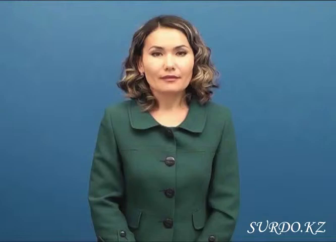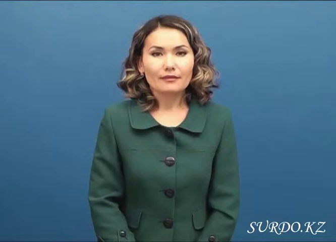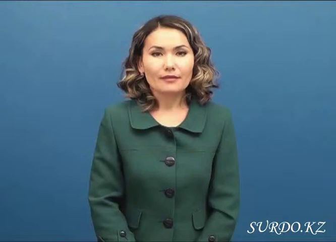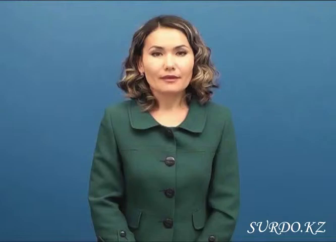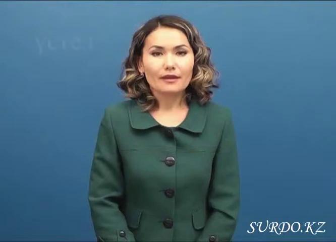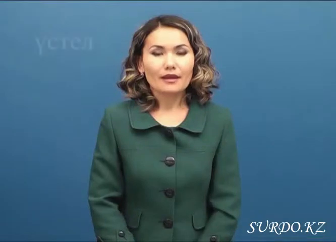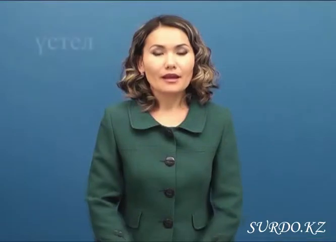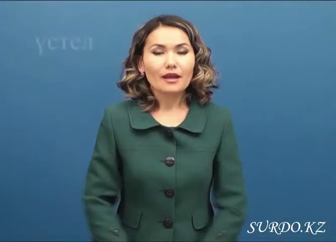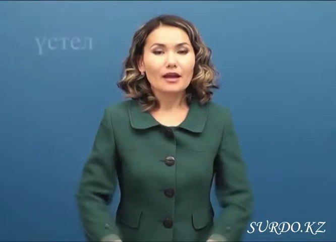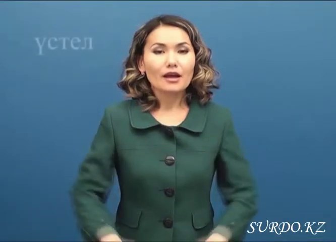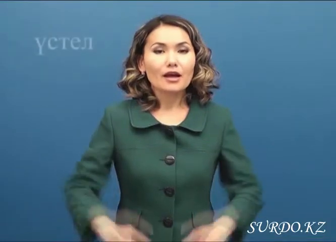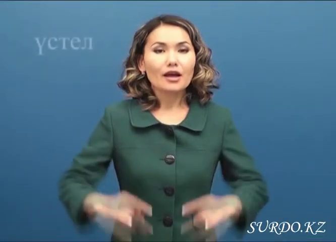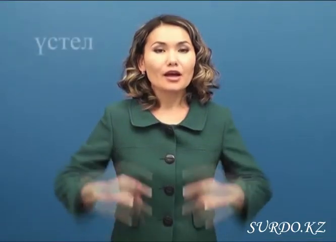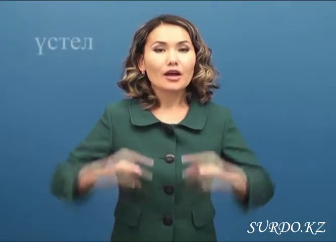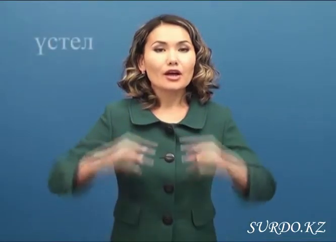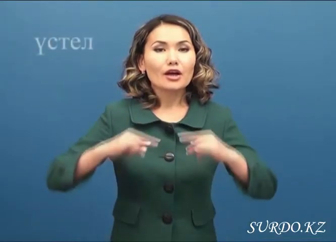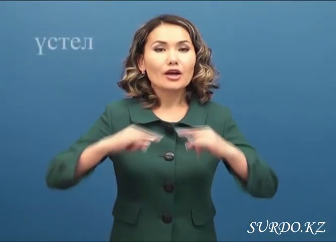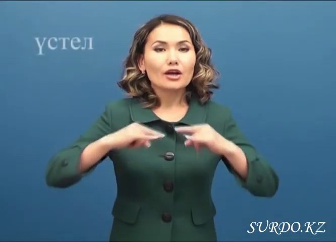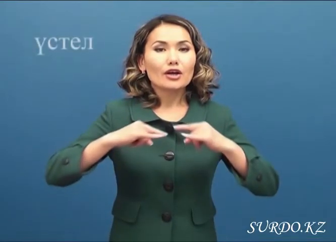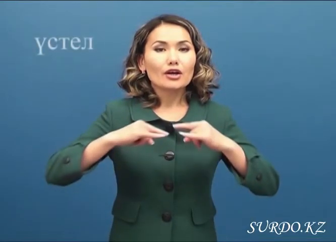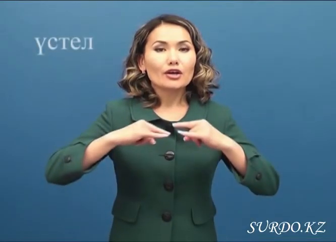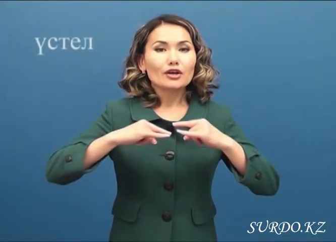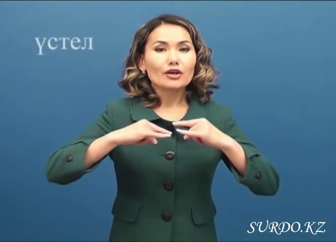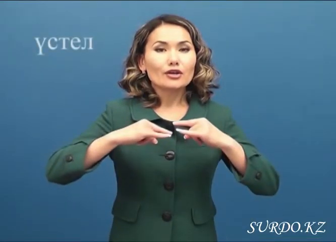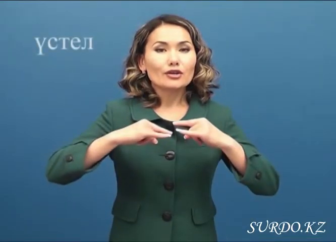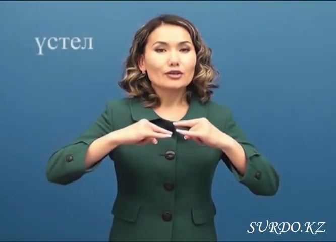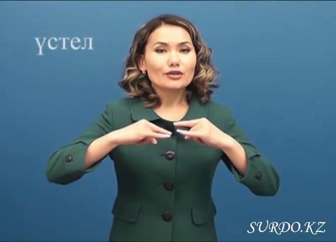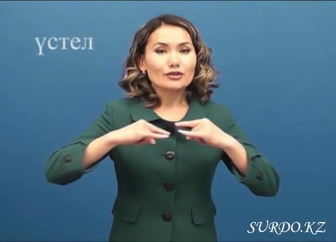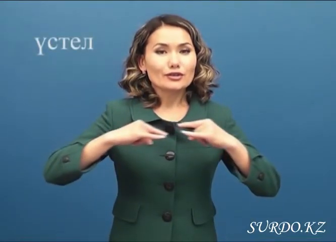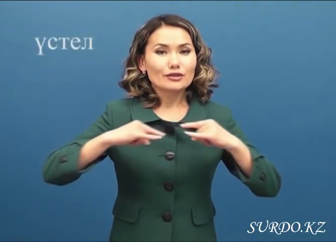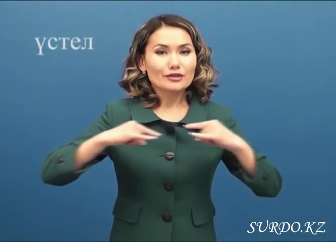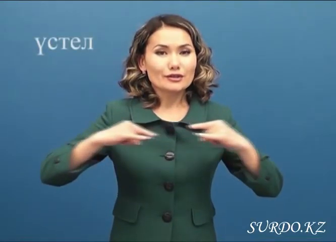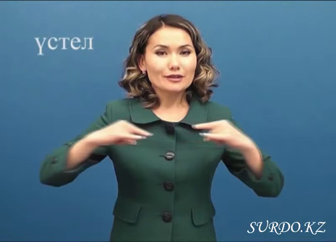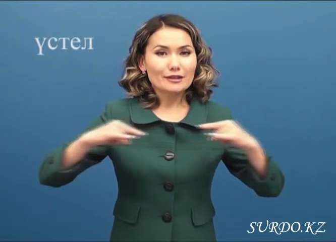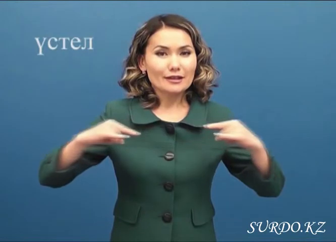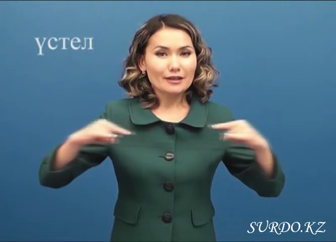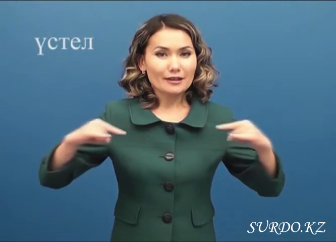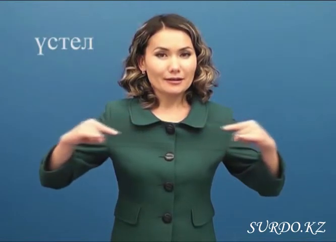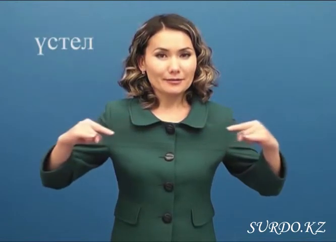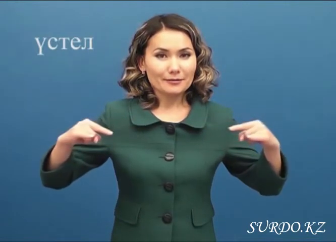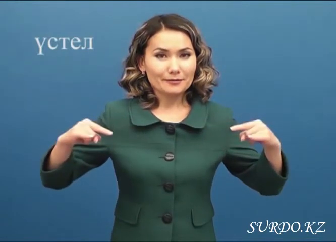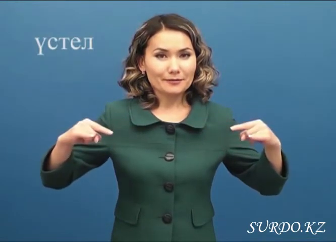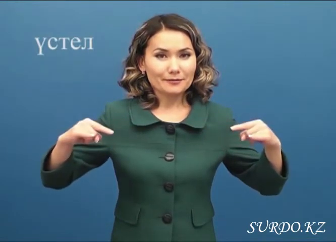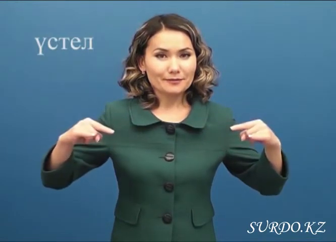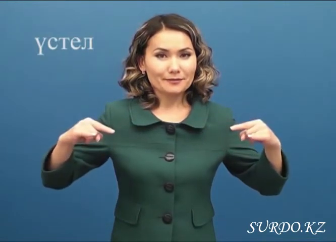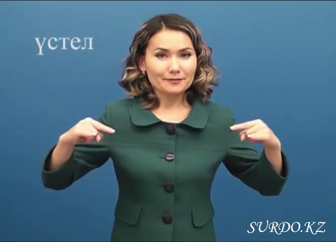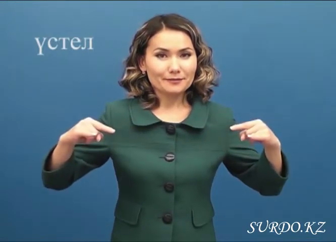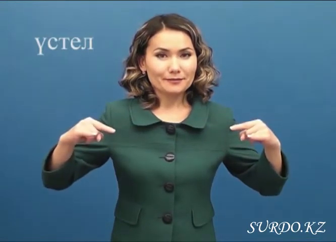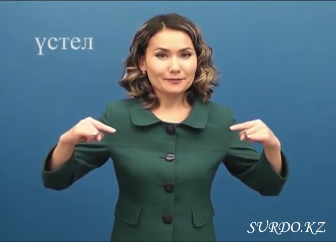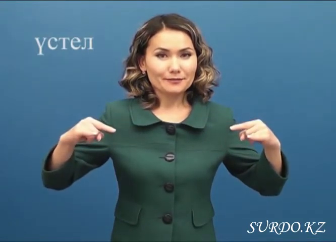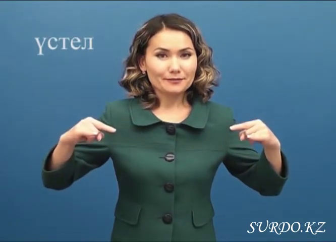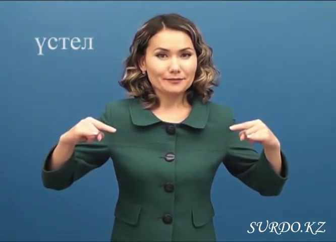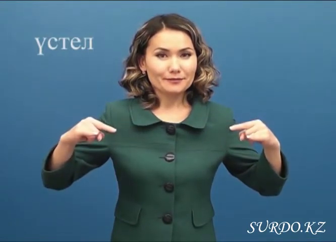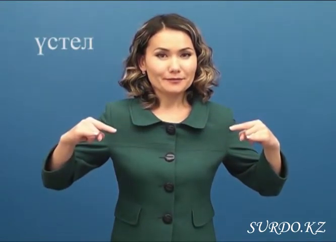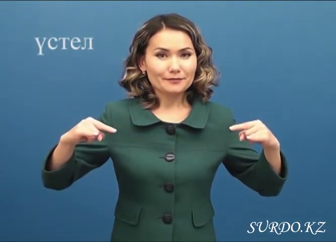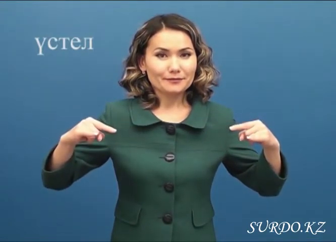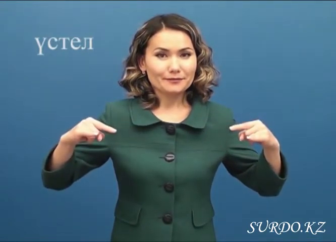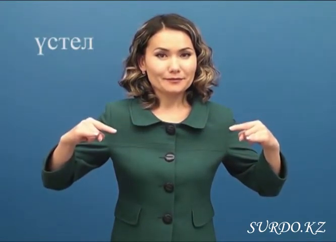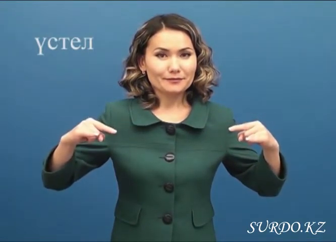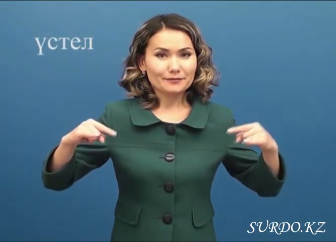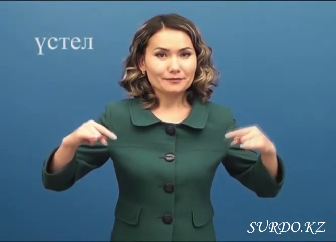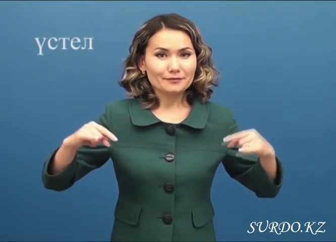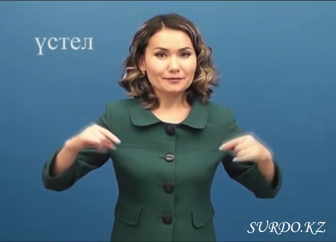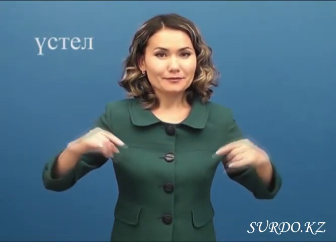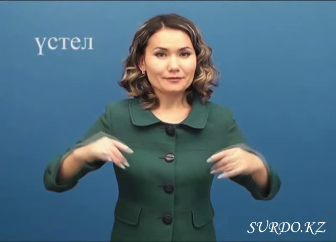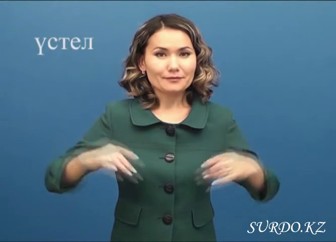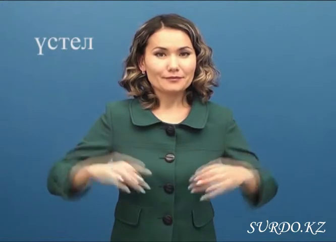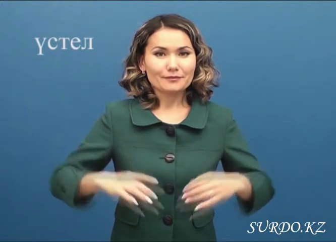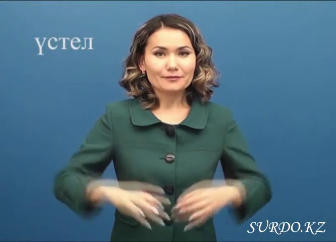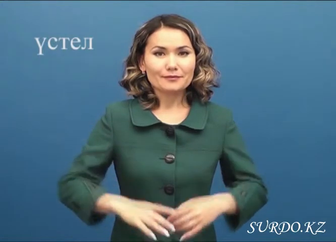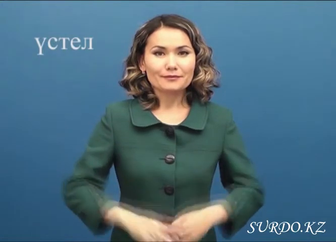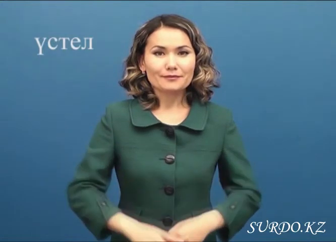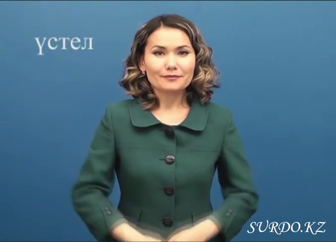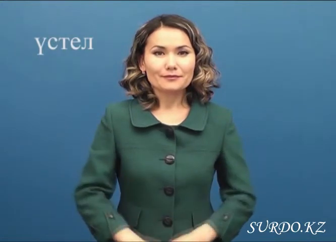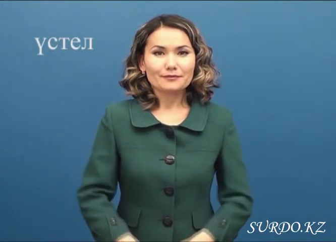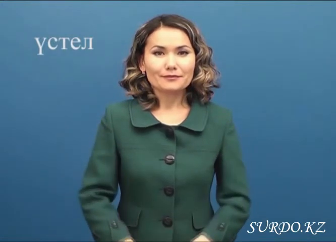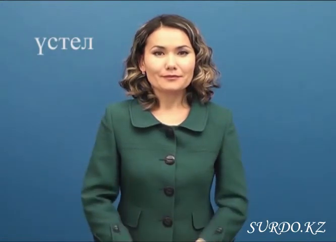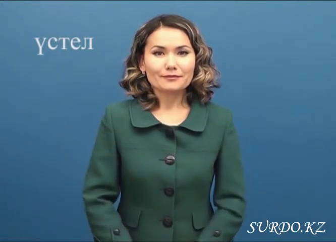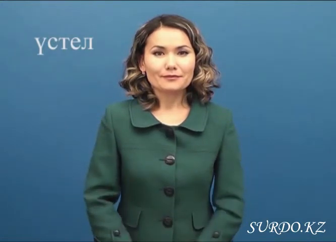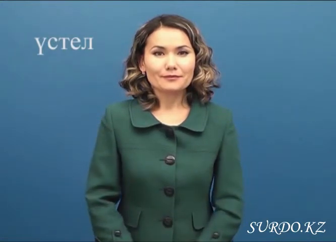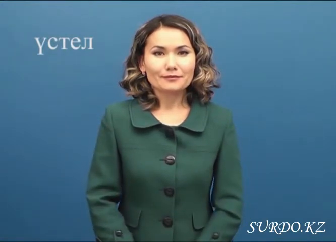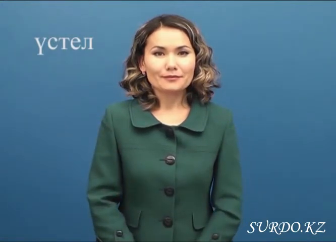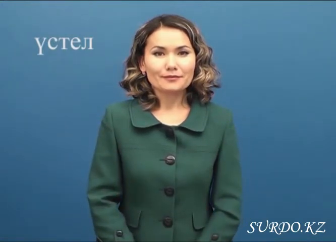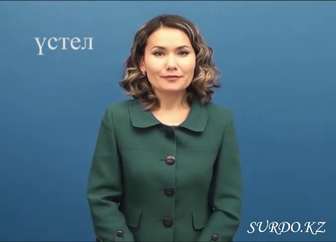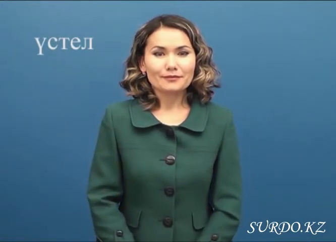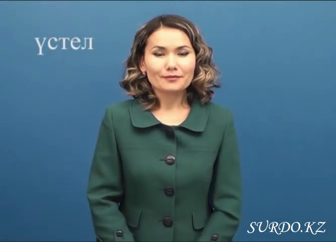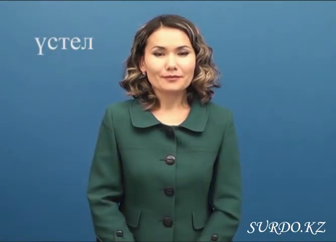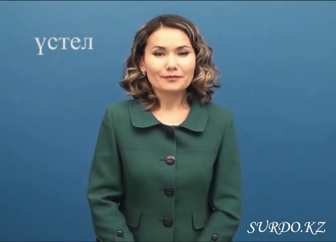Үстел